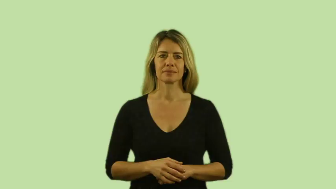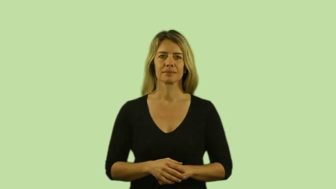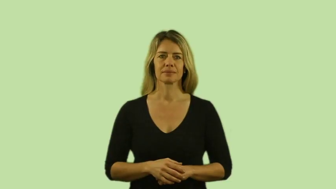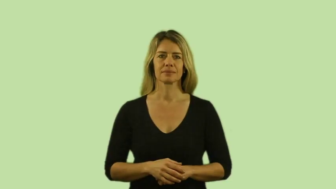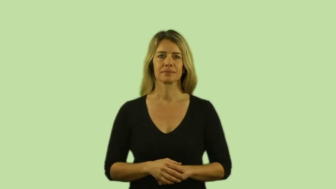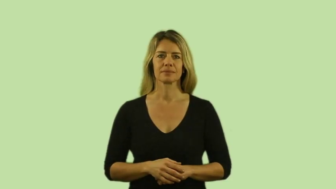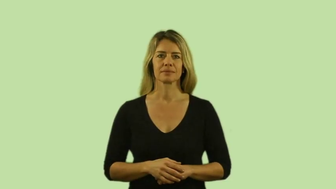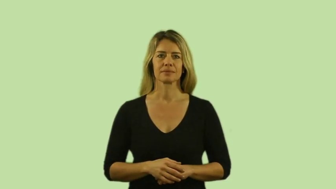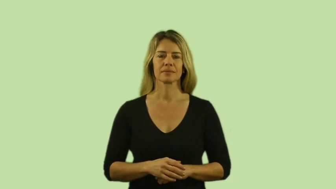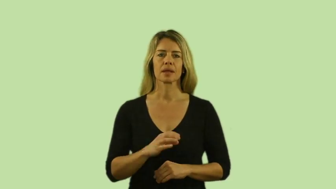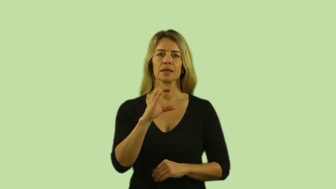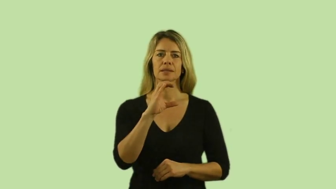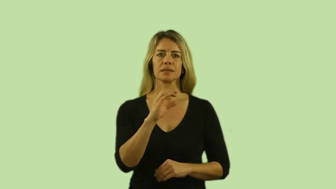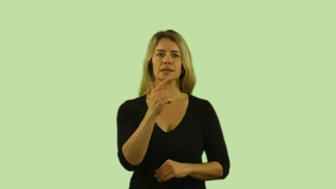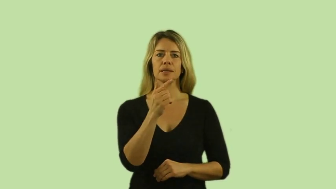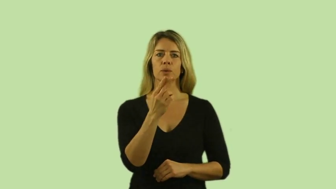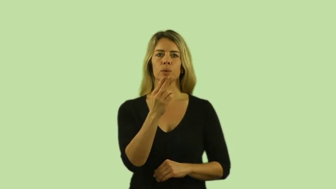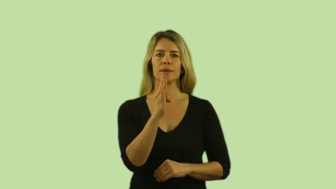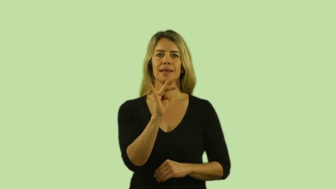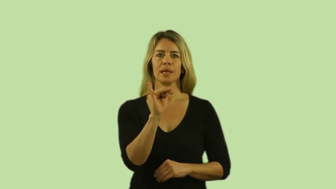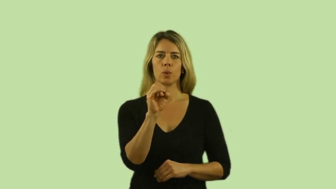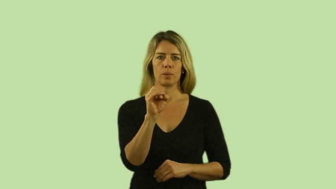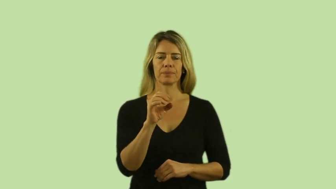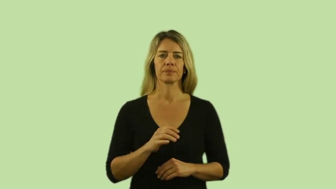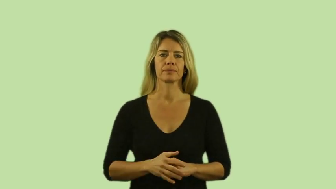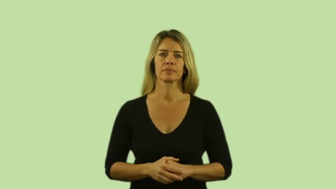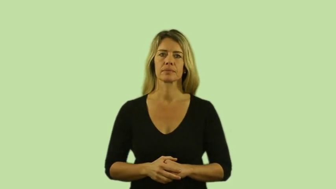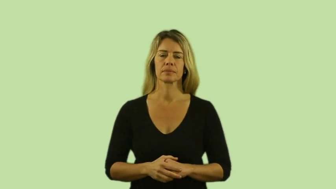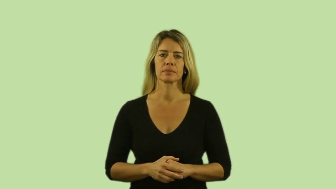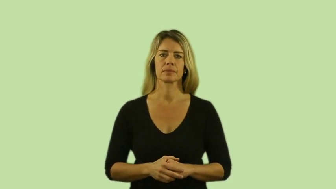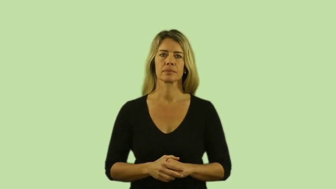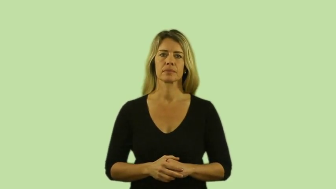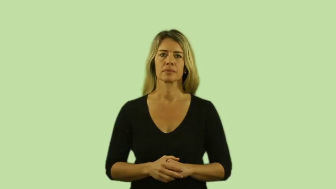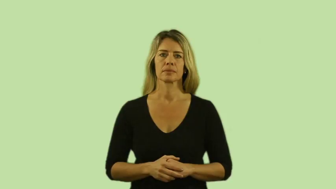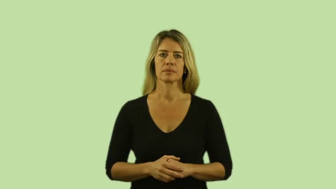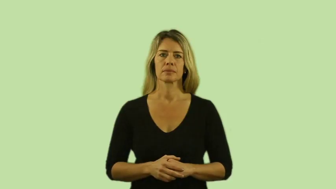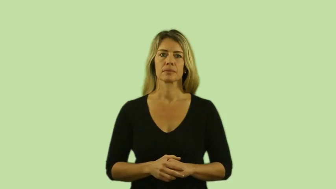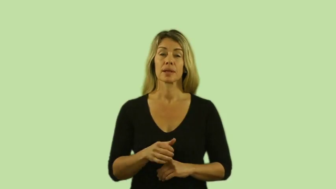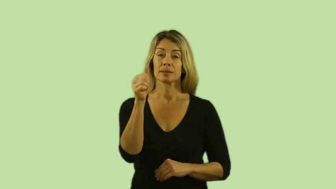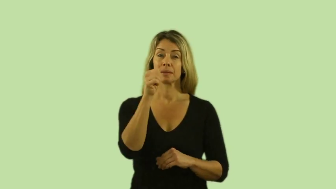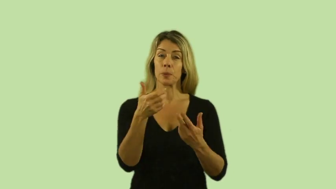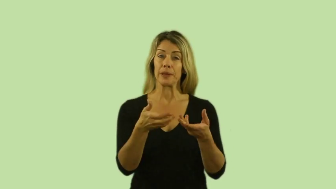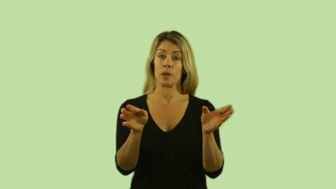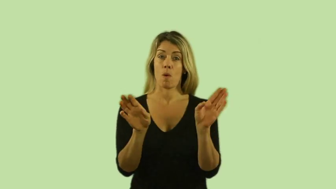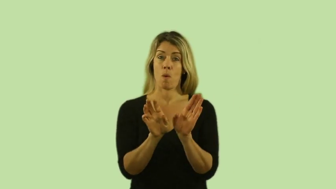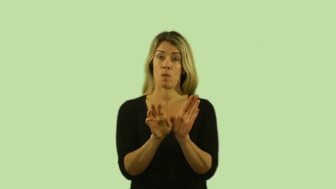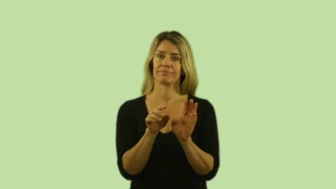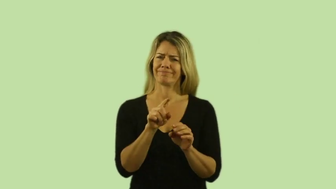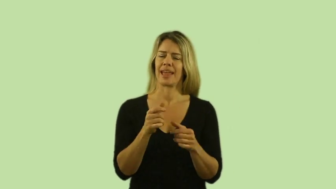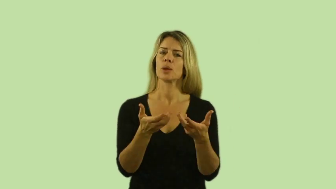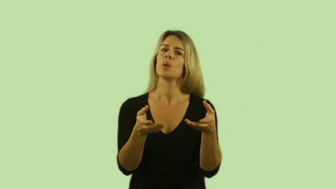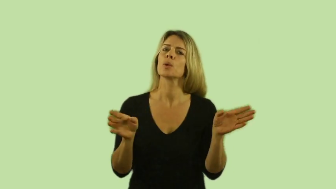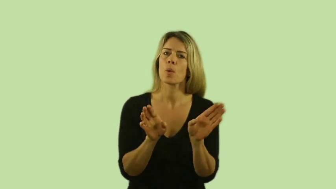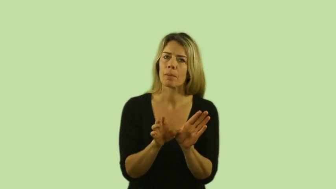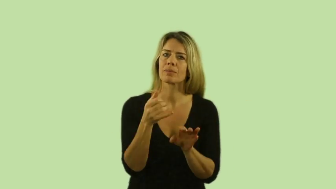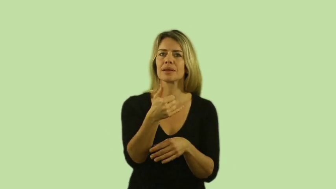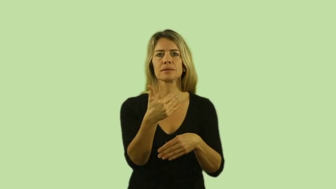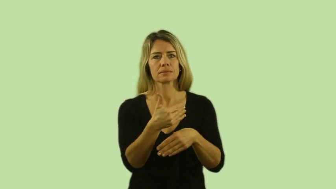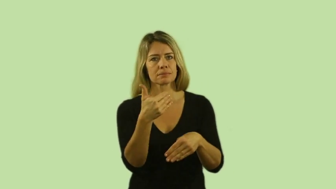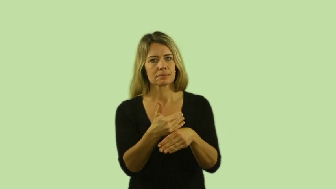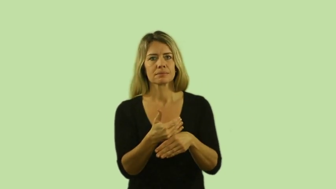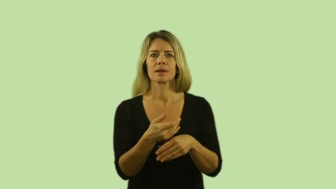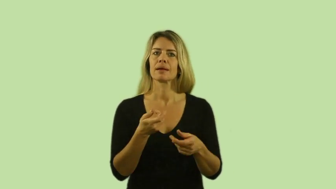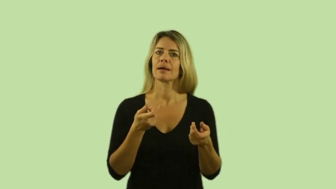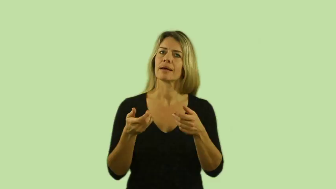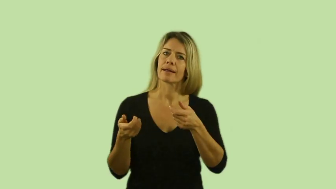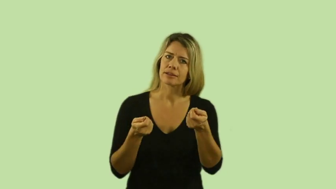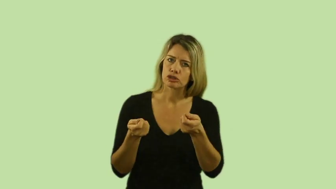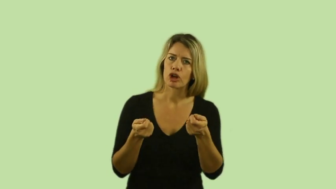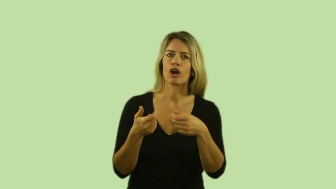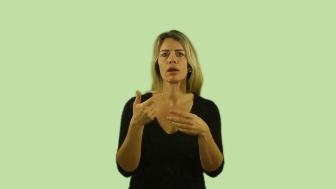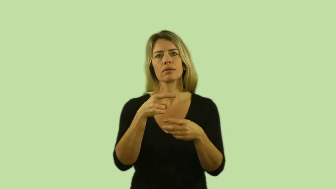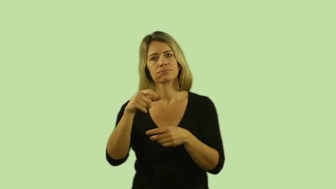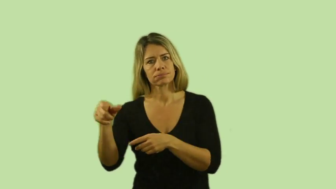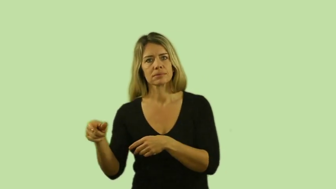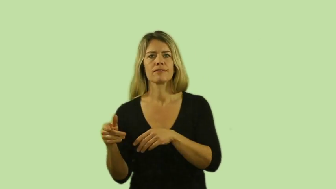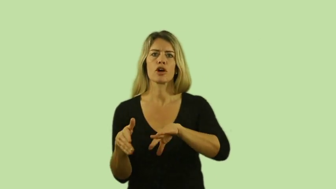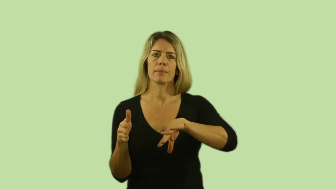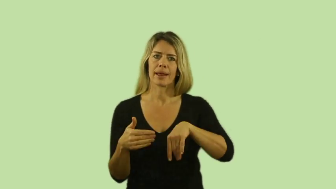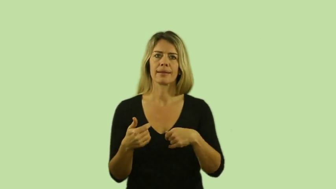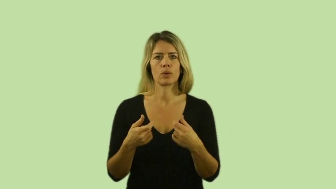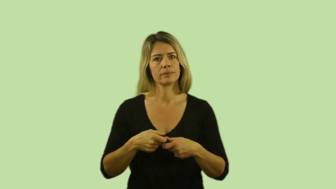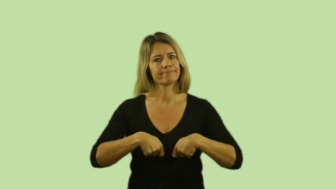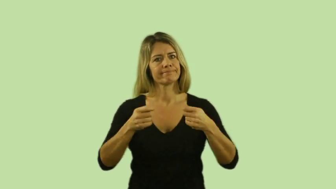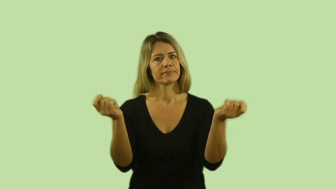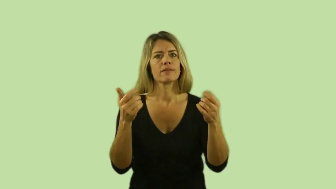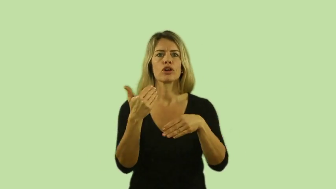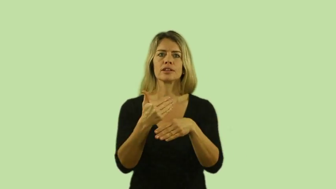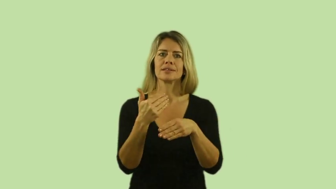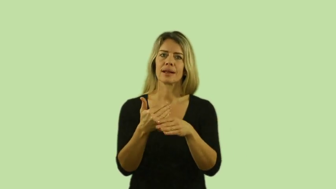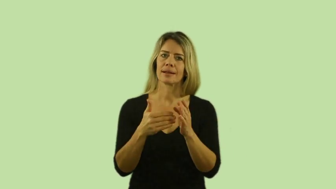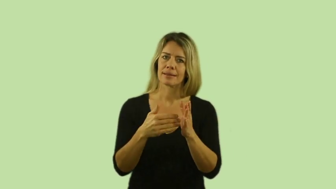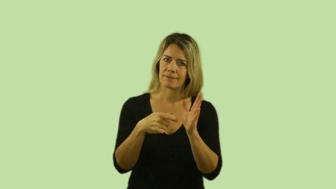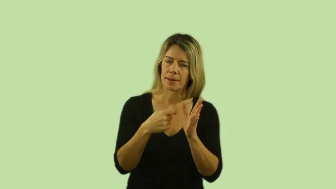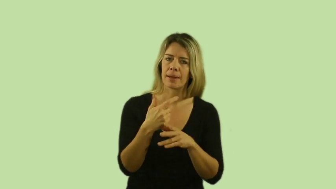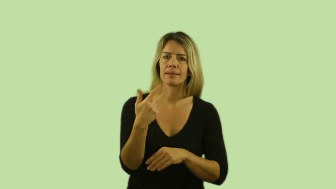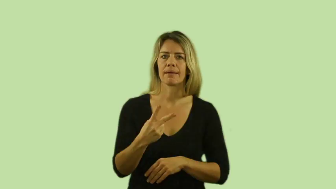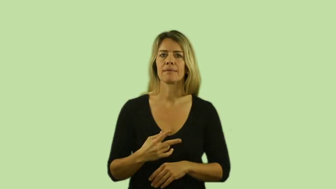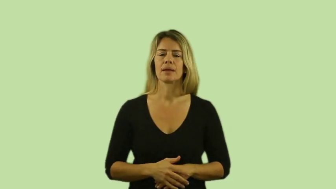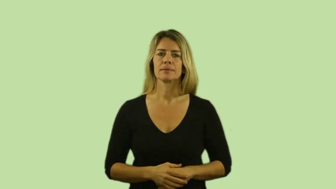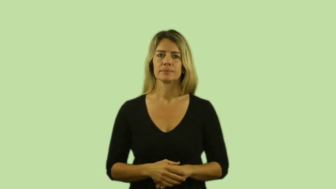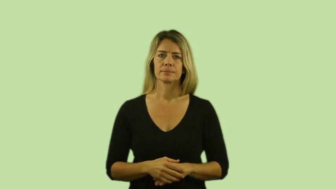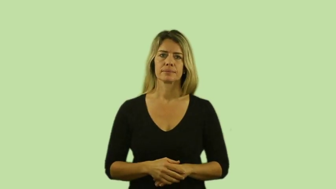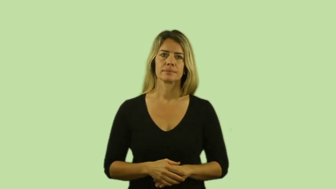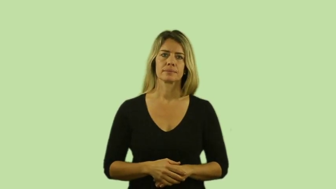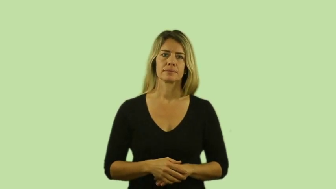Studio